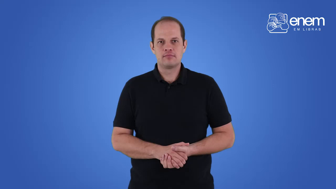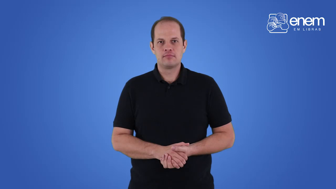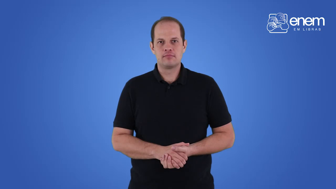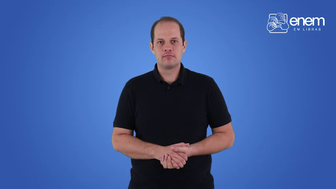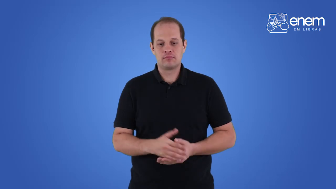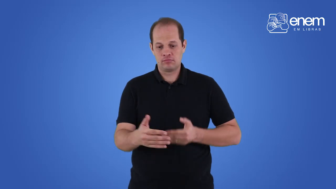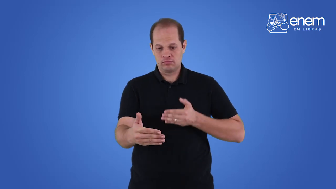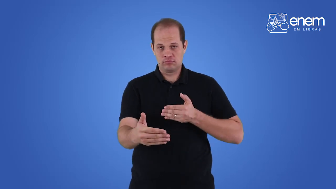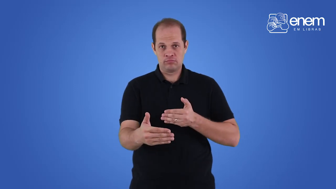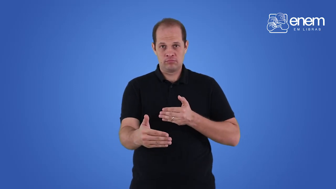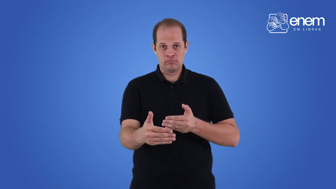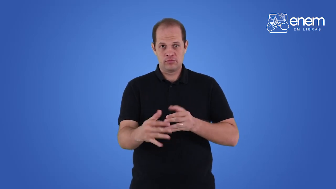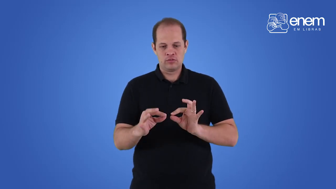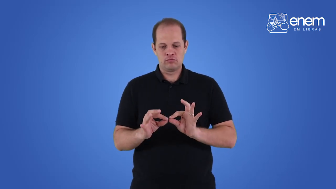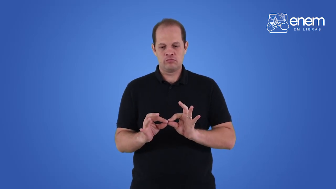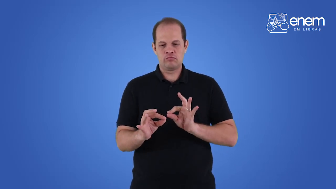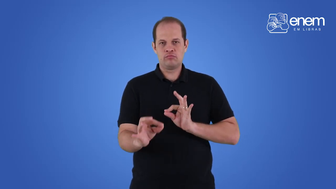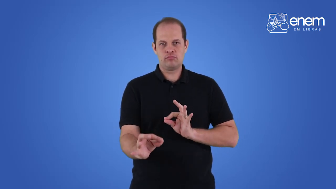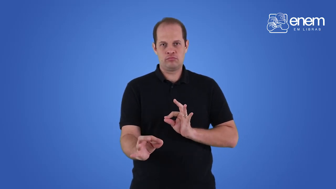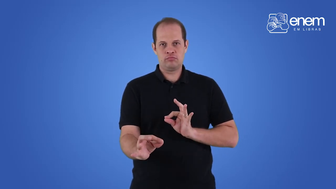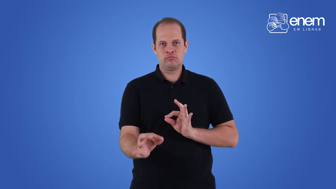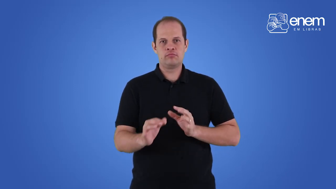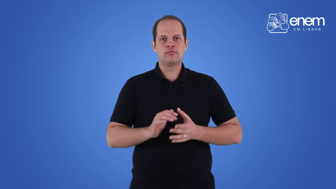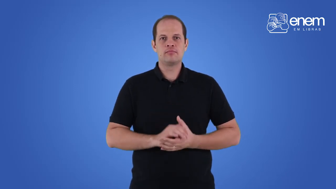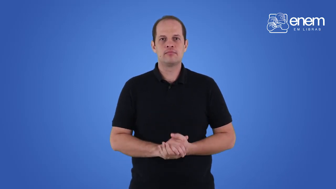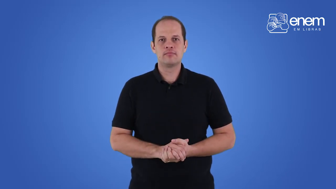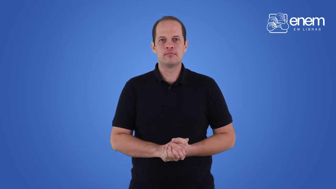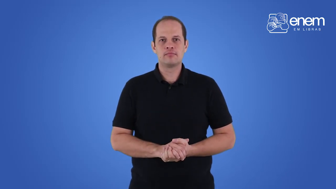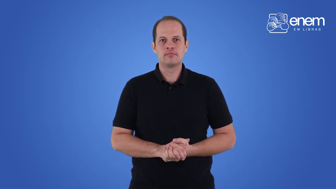Largura